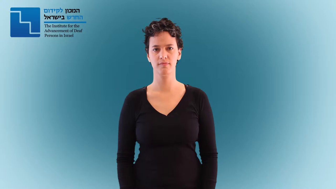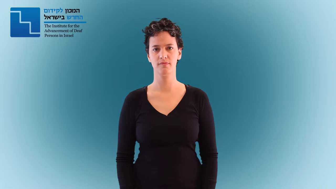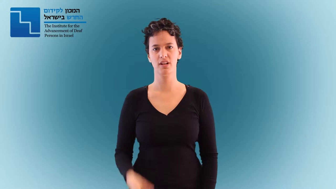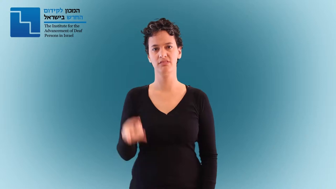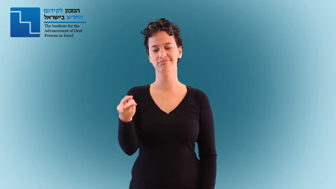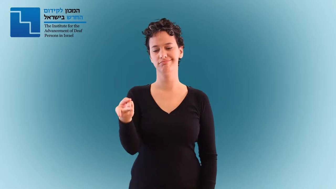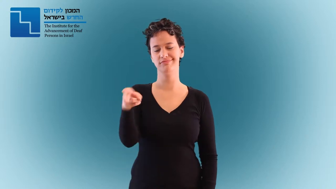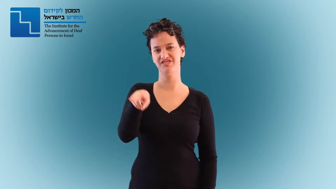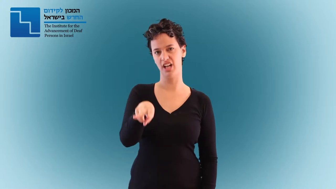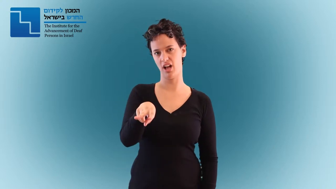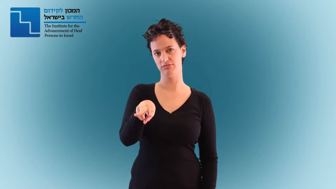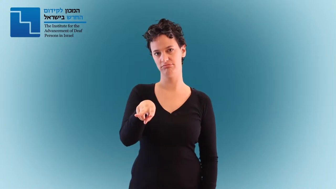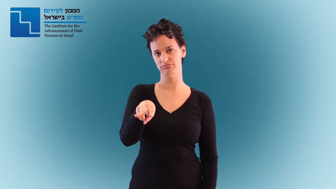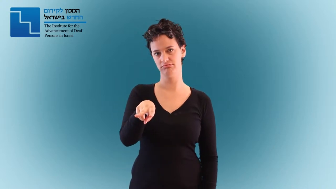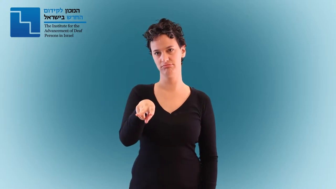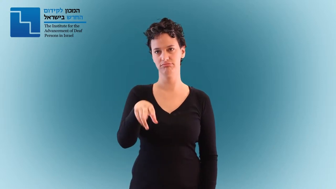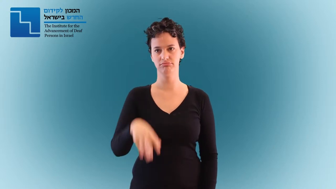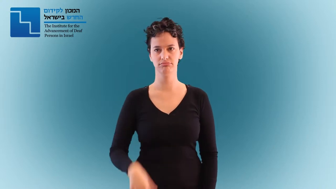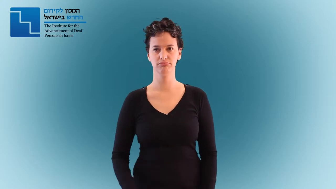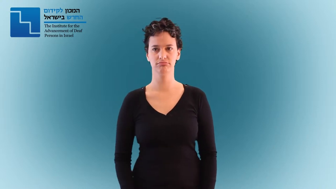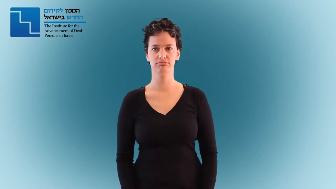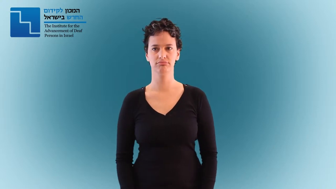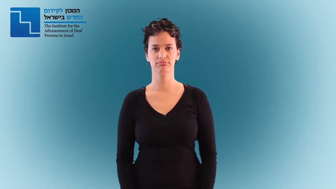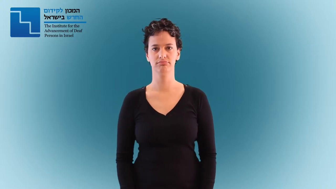נפטר